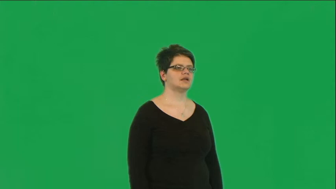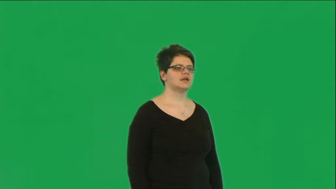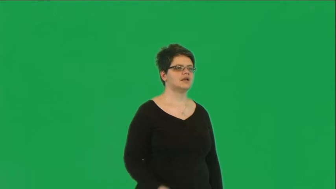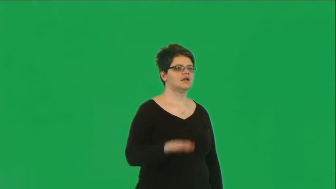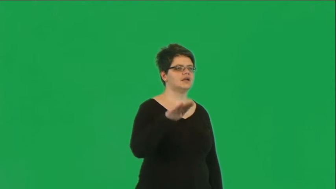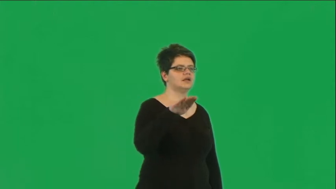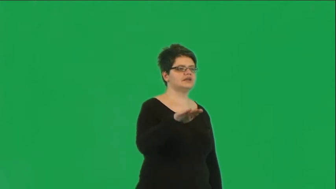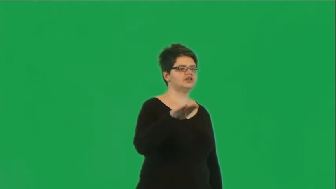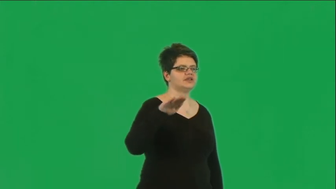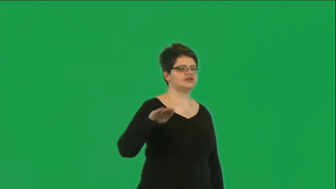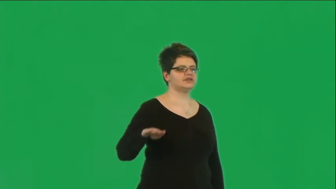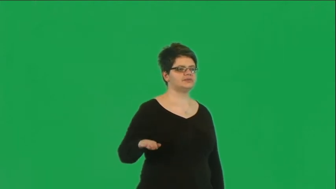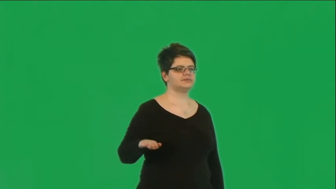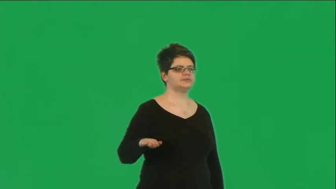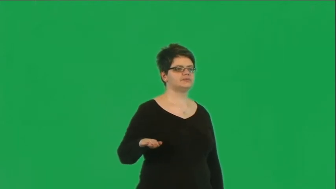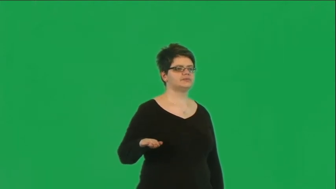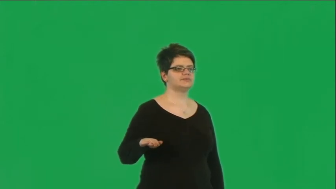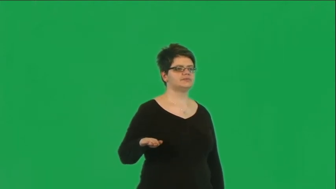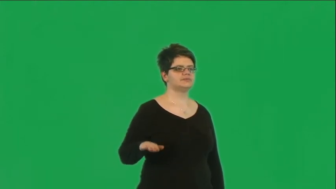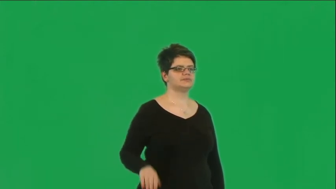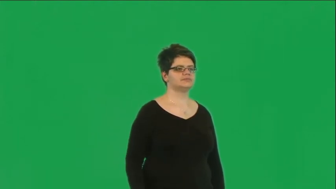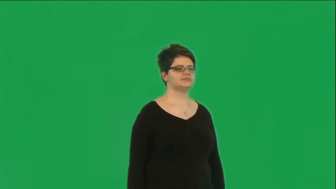dzieci